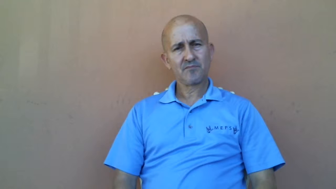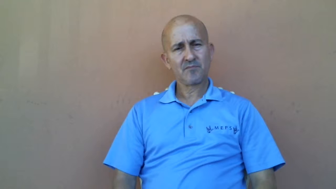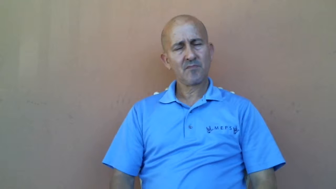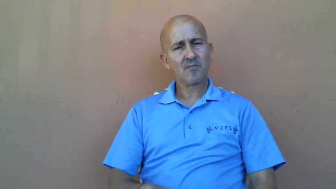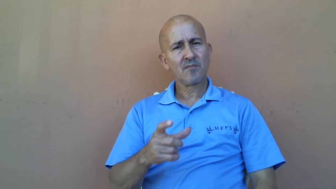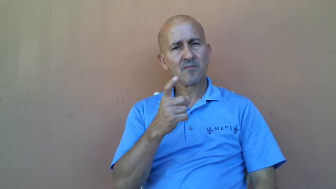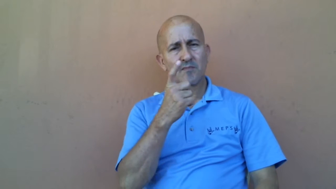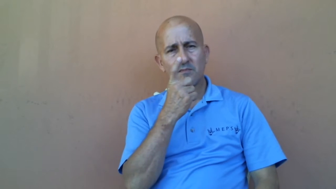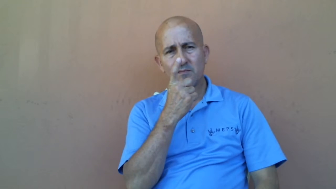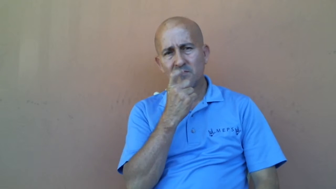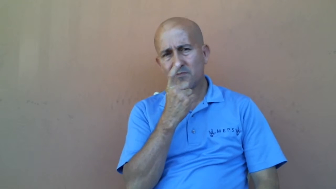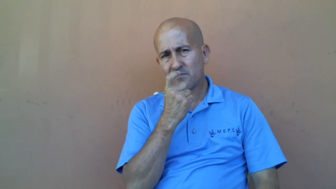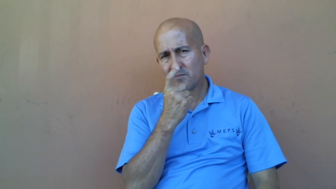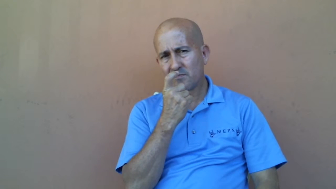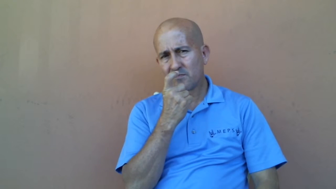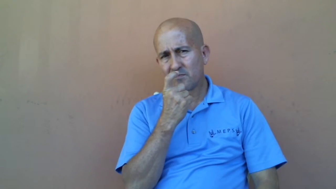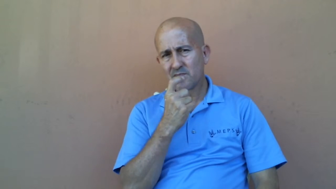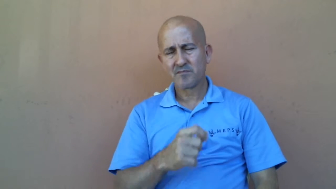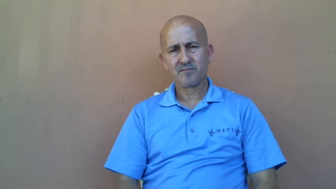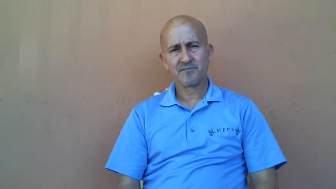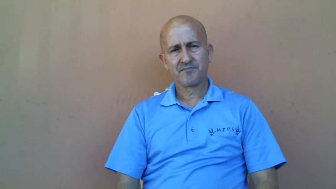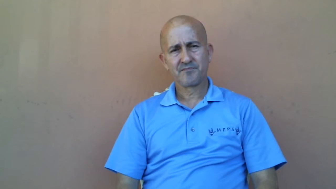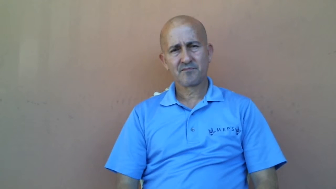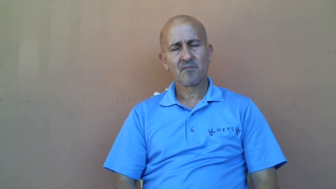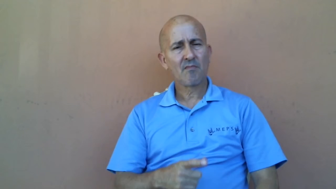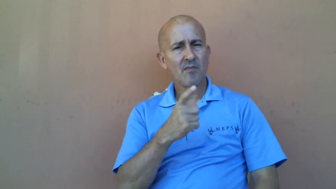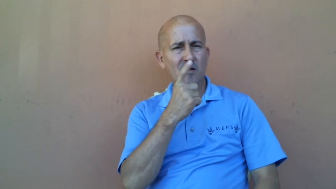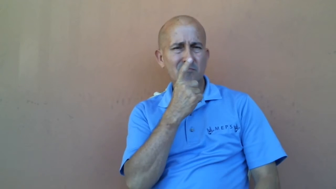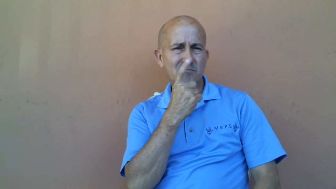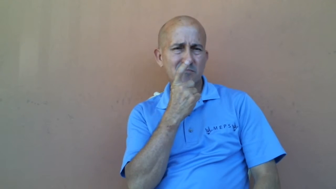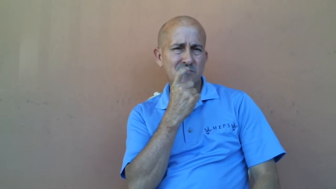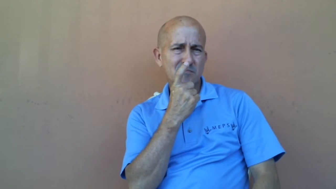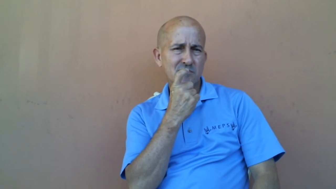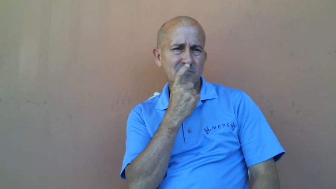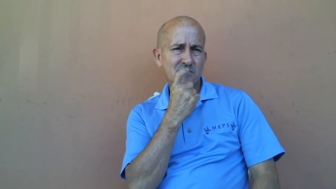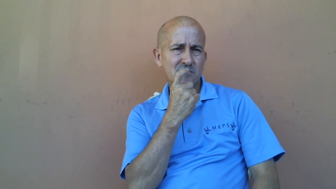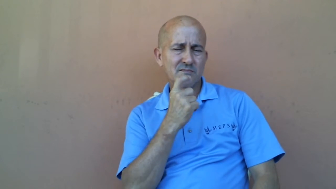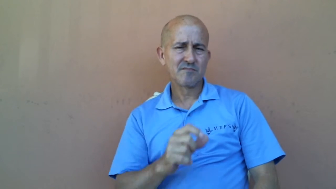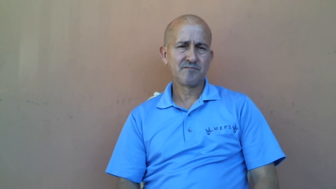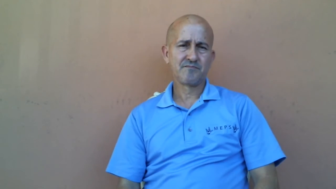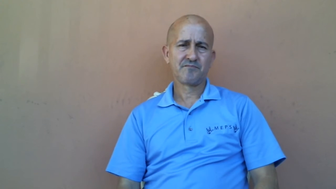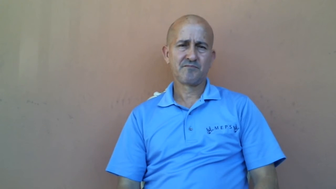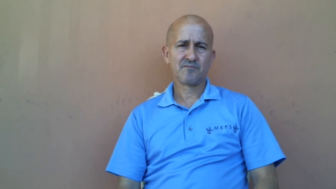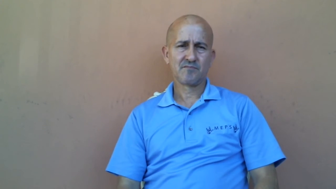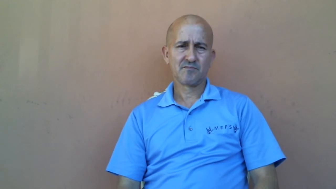quién